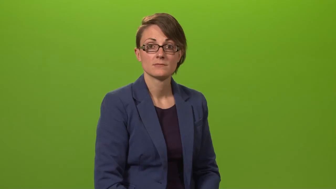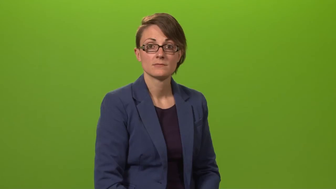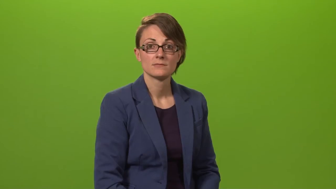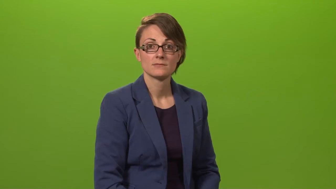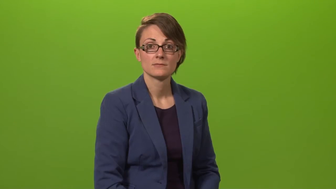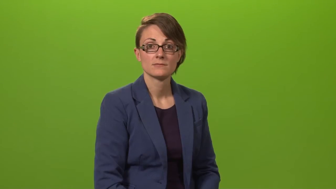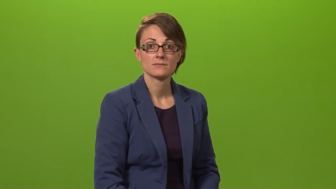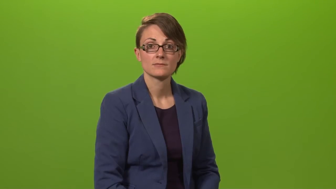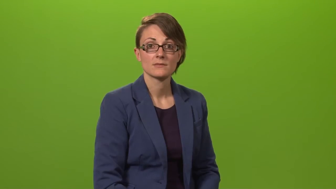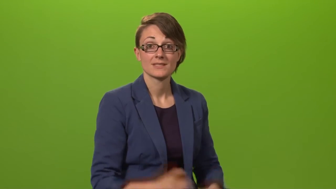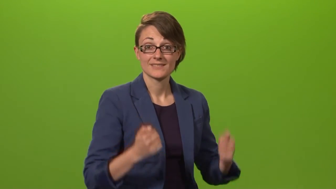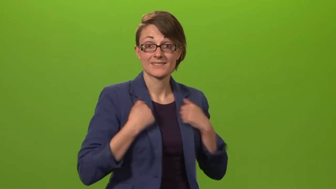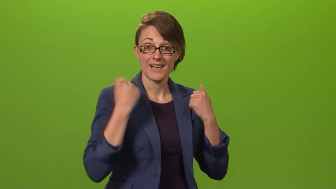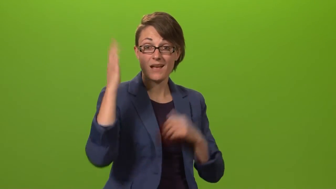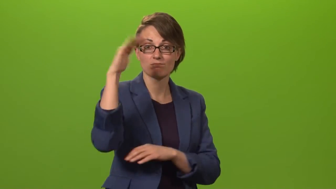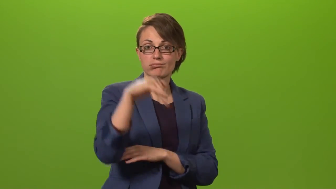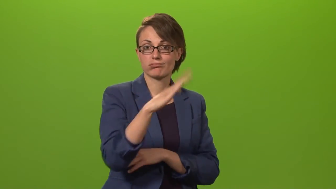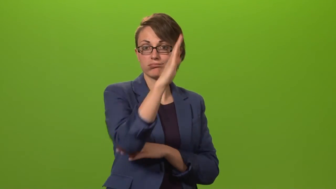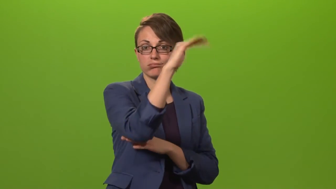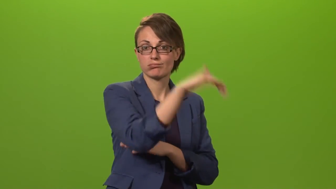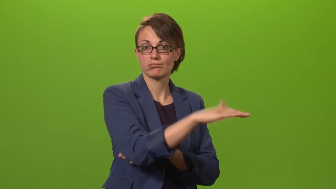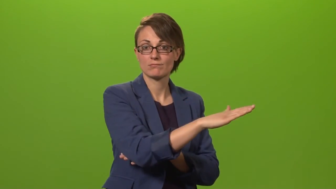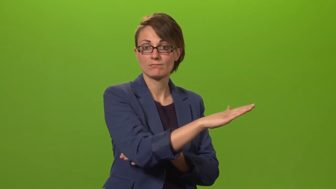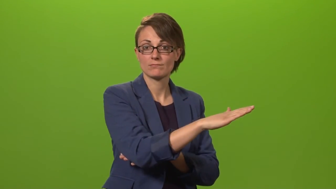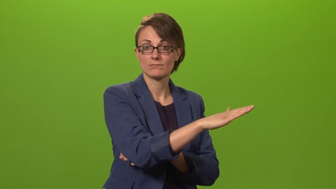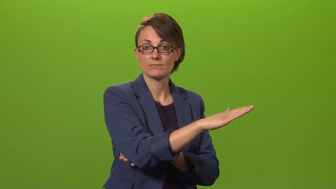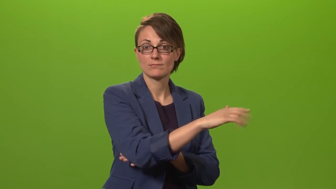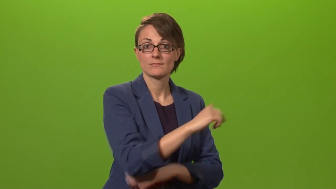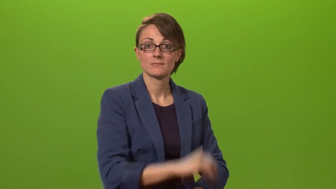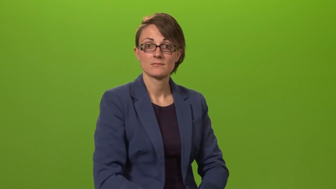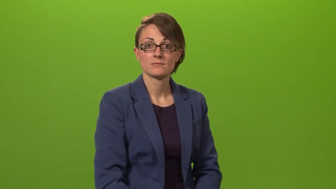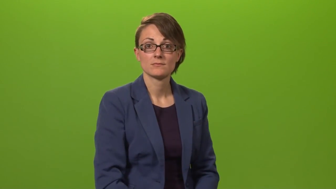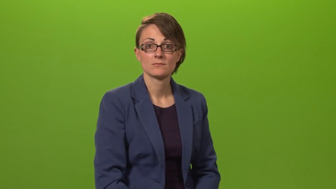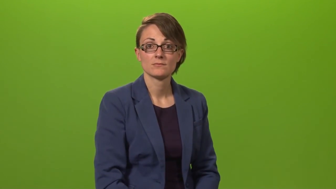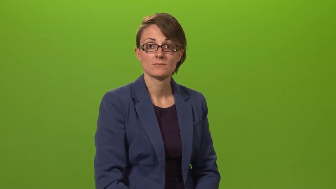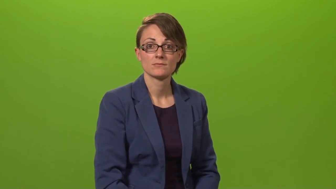skapsveiflur